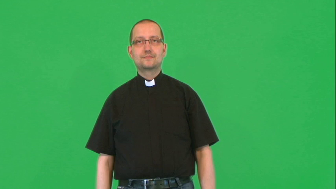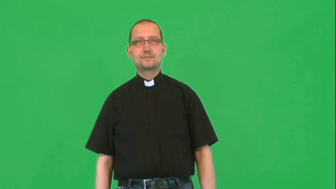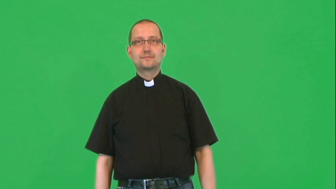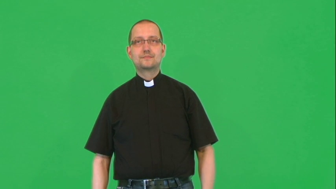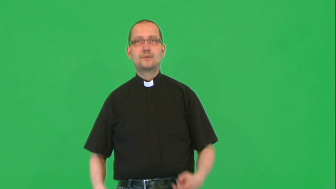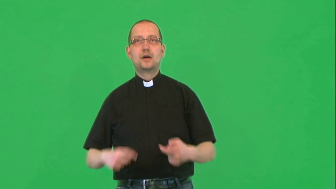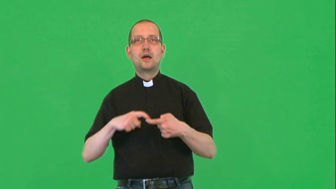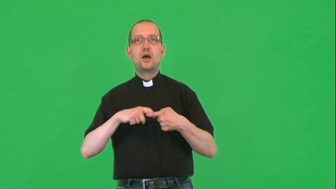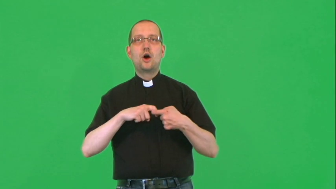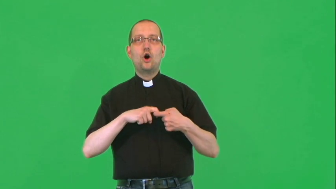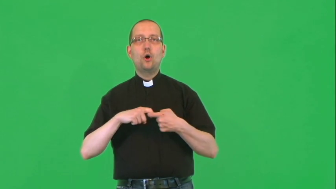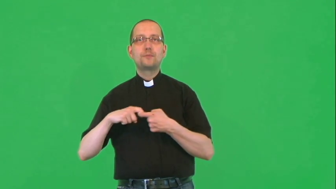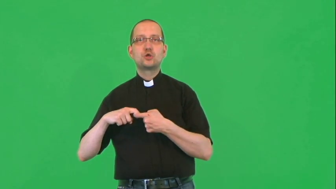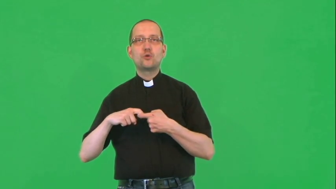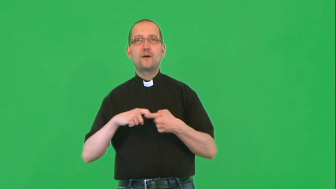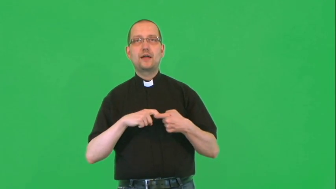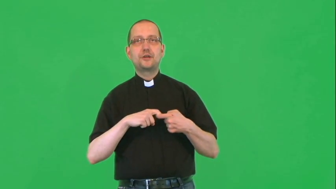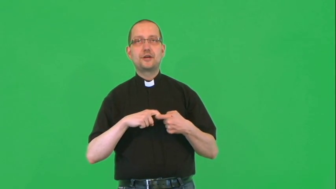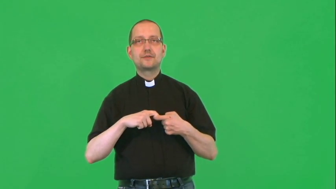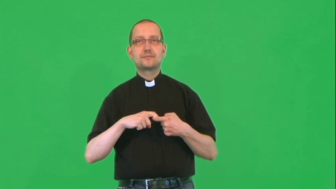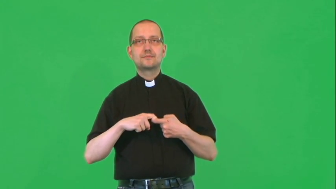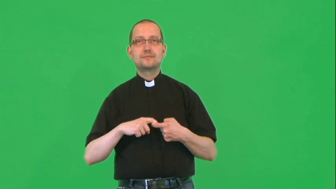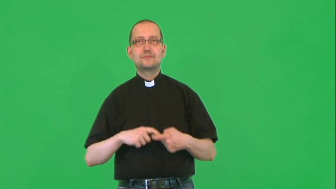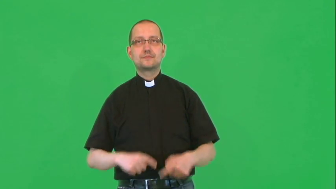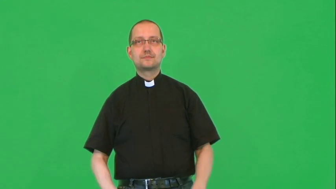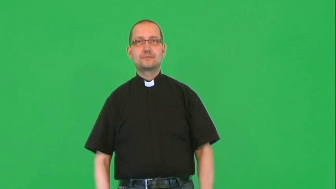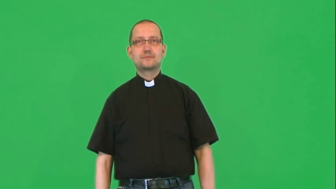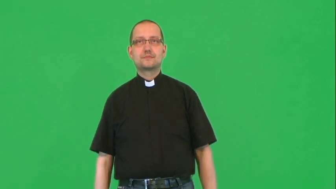obcowanie